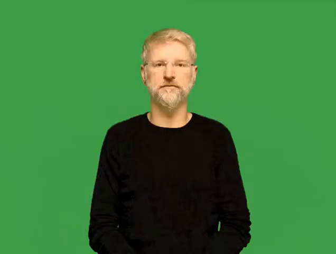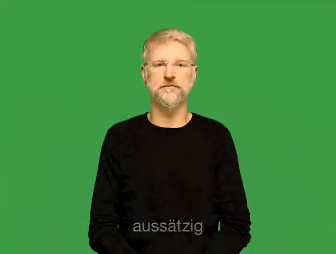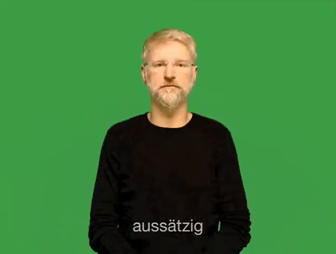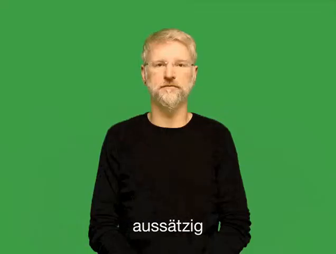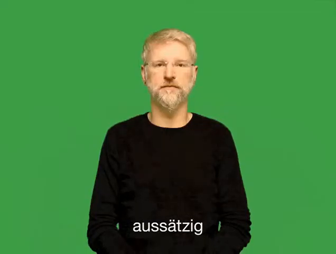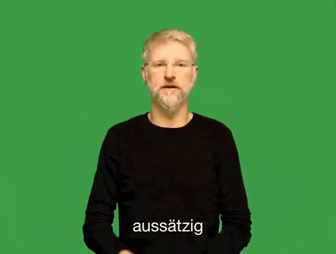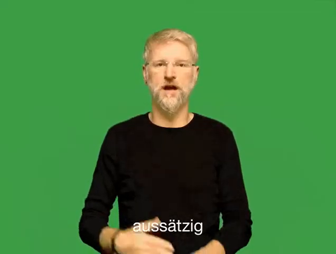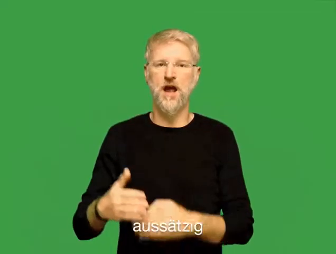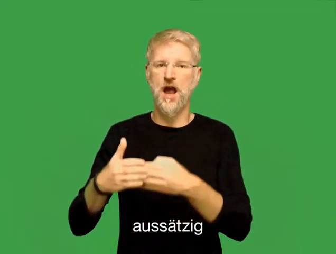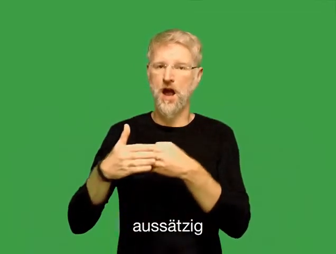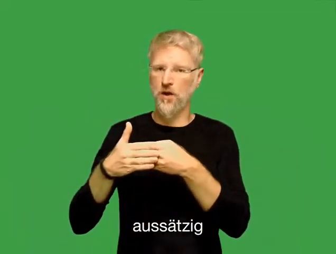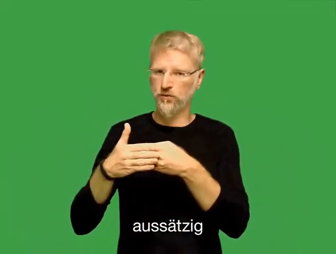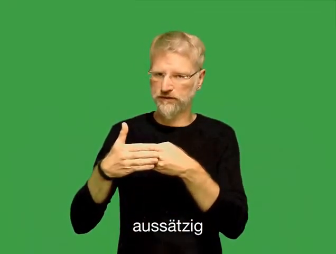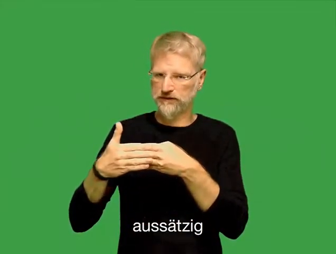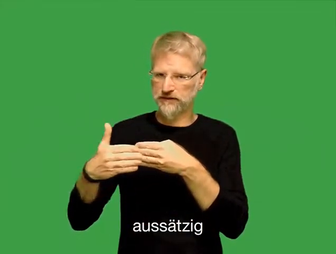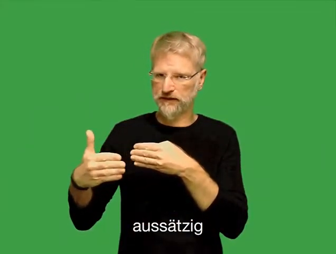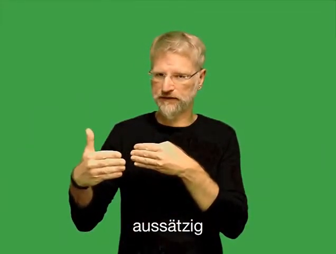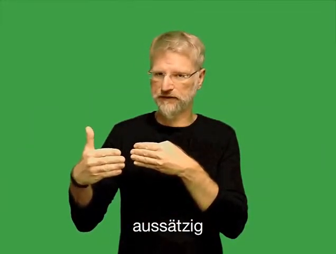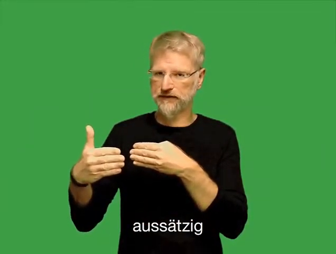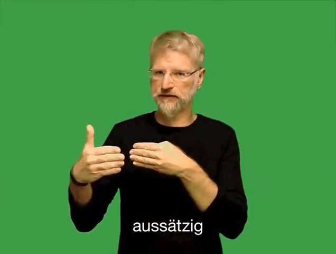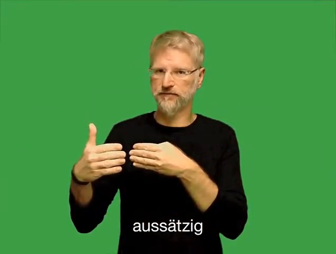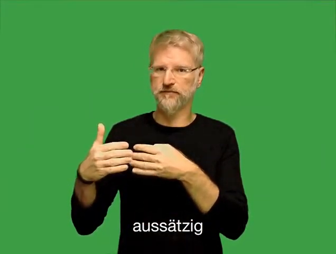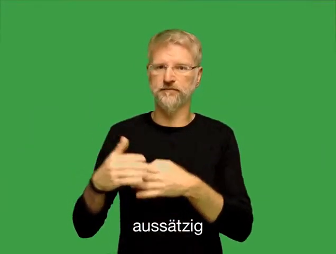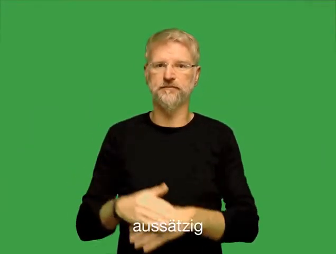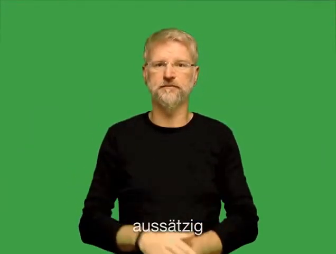aussätzig